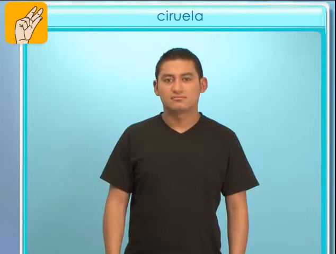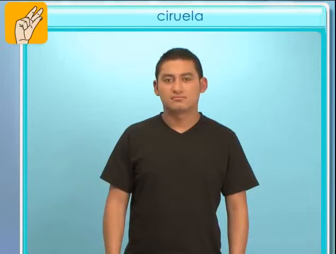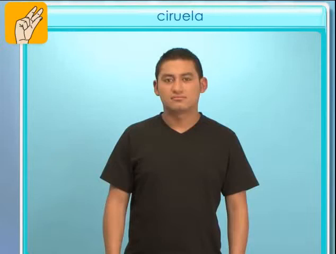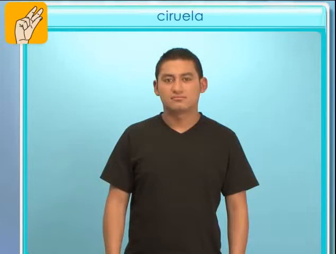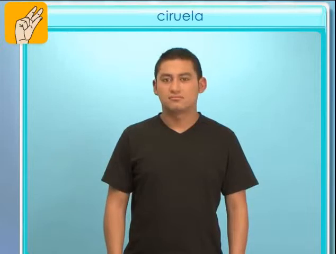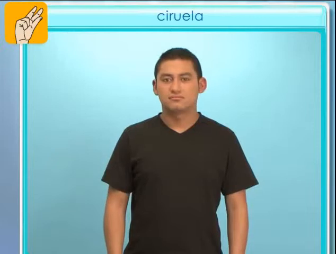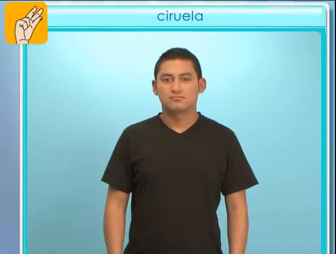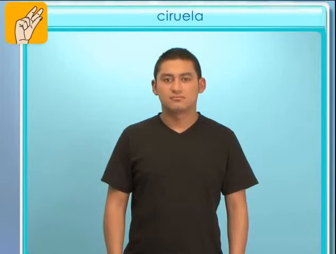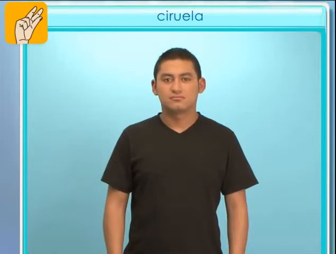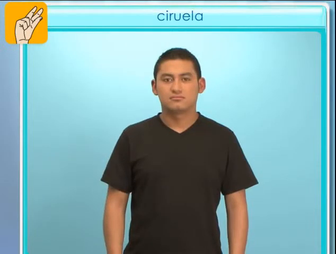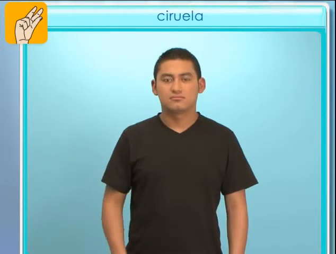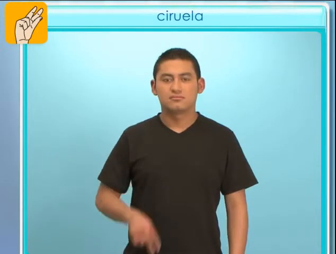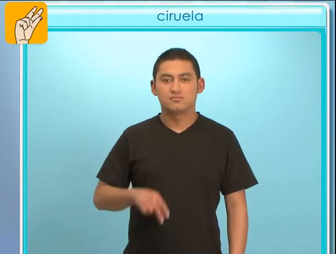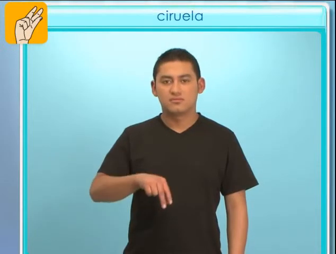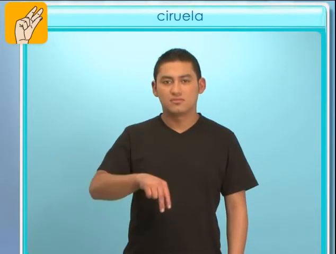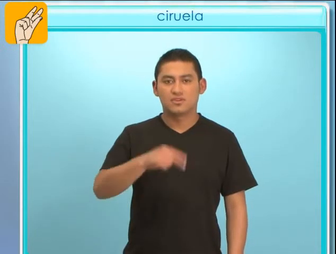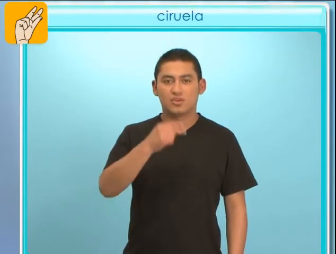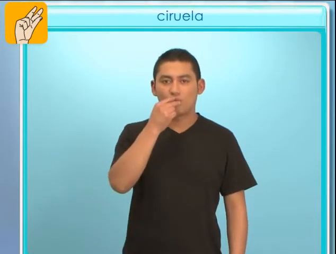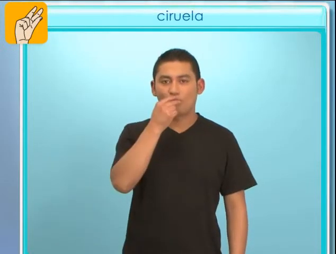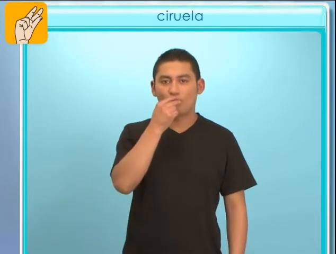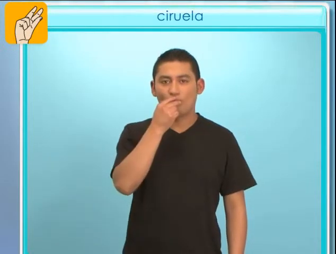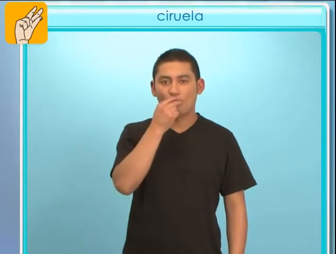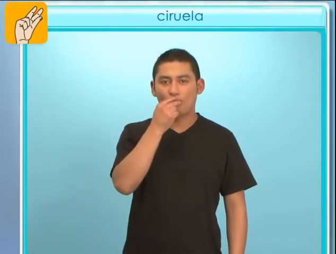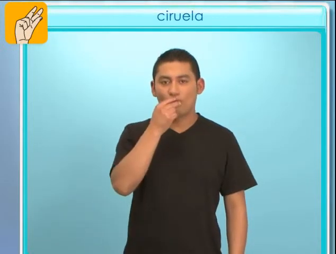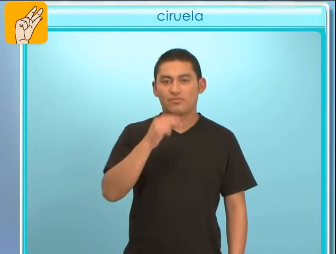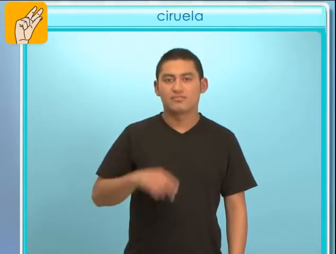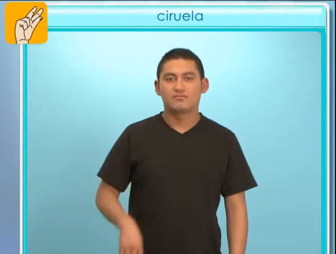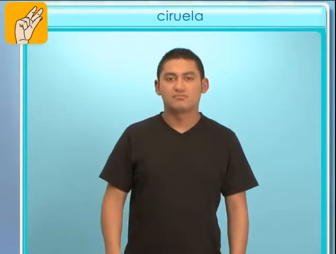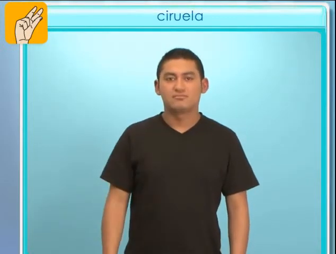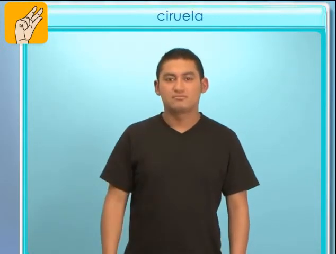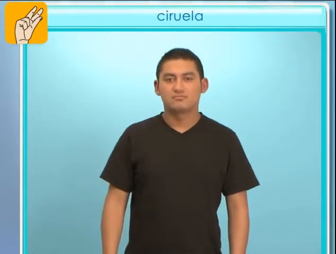CIRUELA